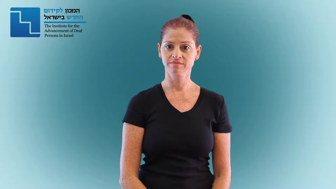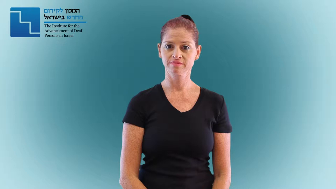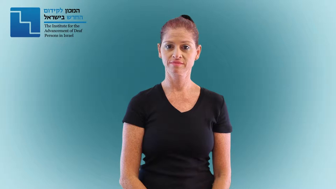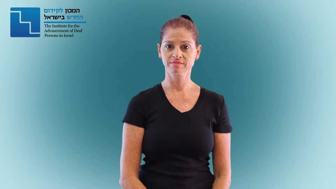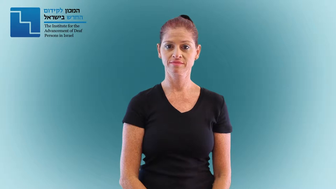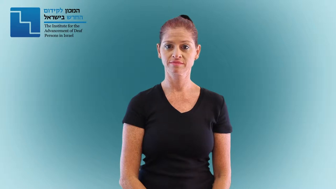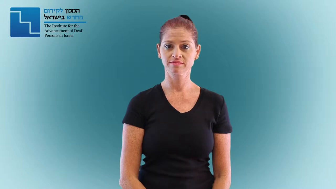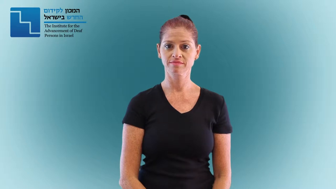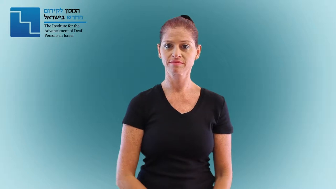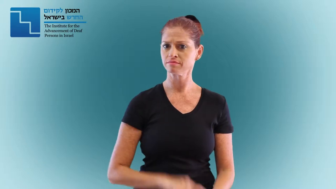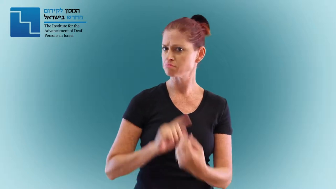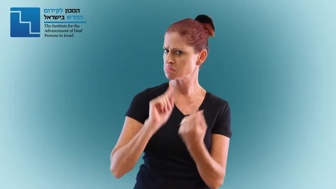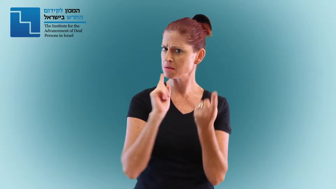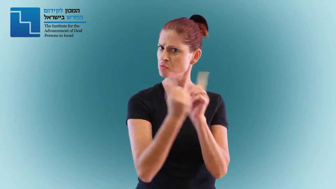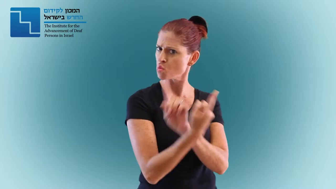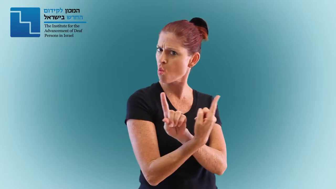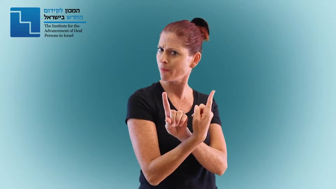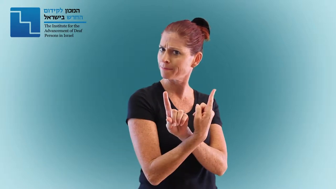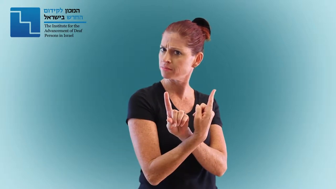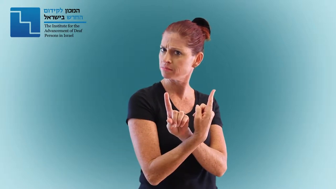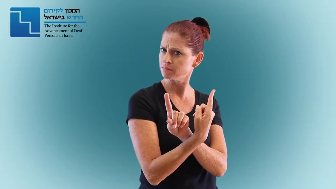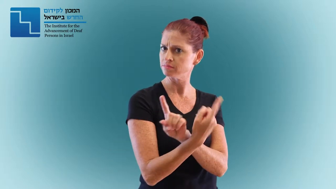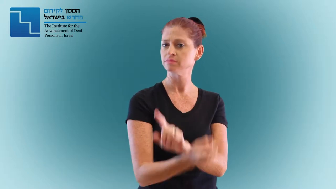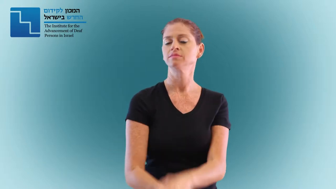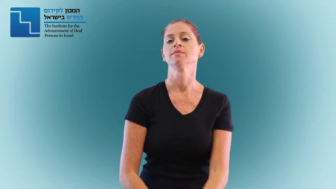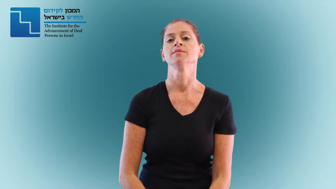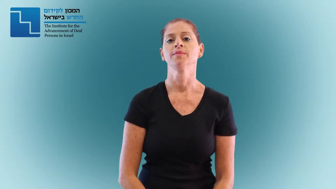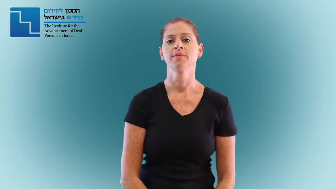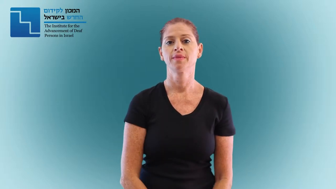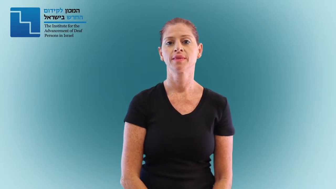במקום